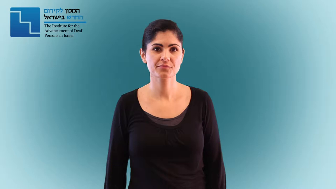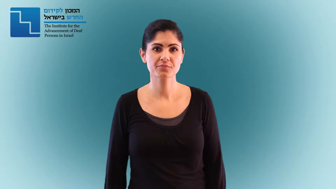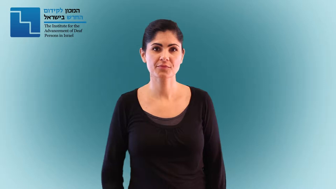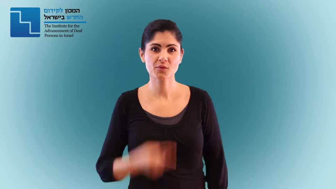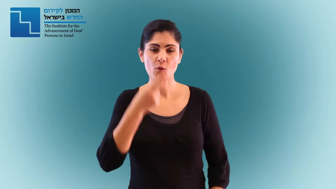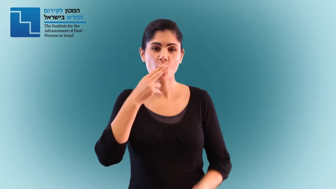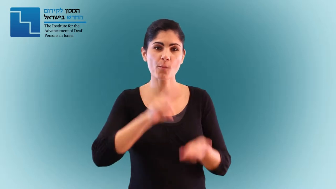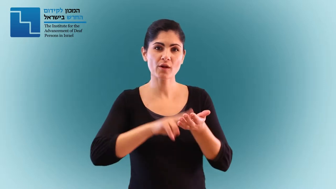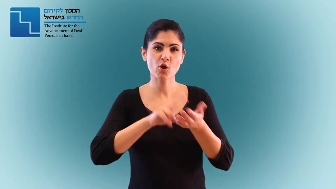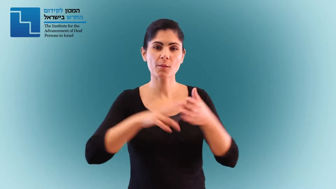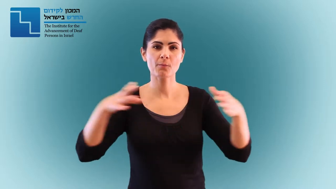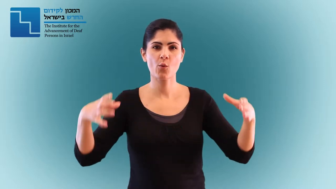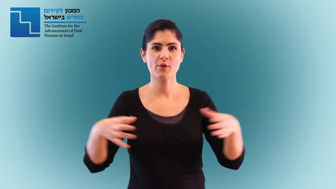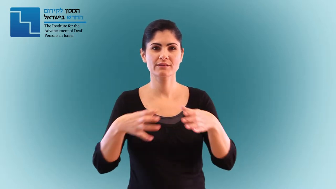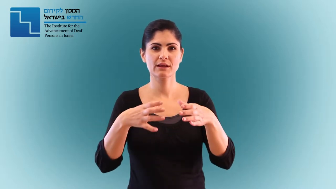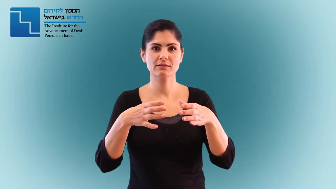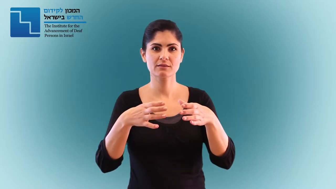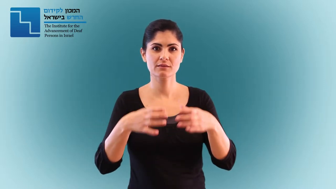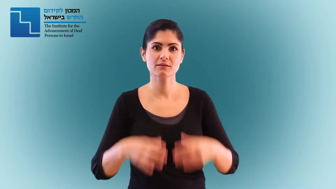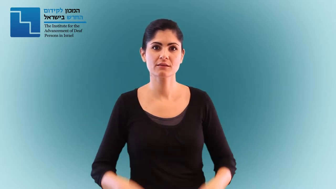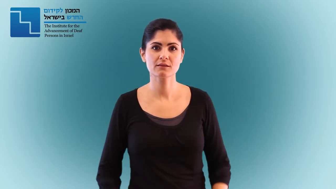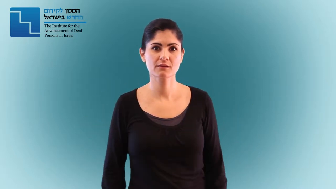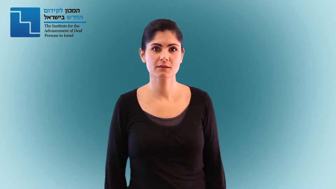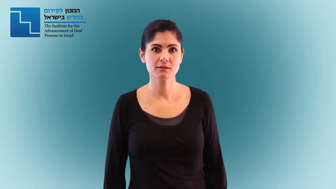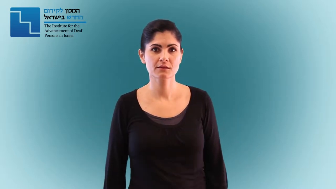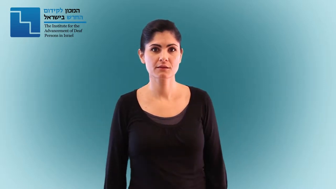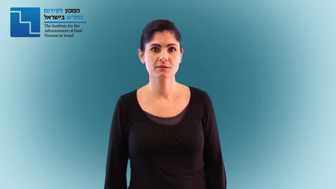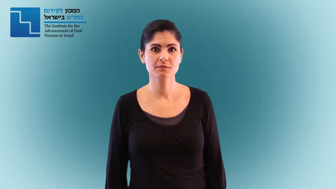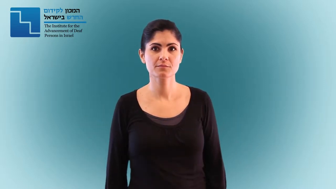קופת חולים מאוחדת